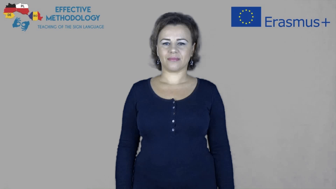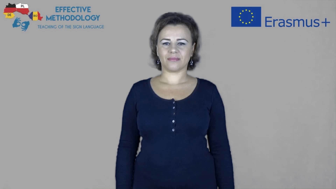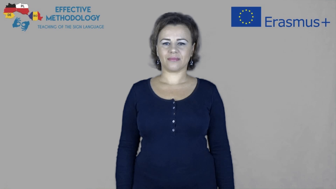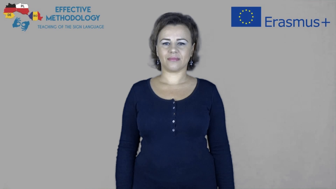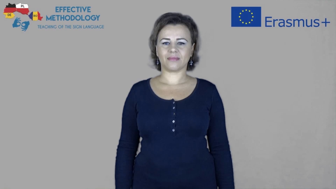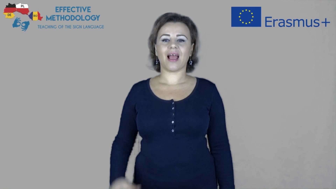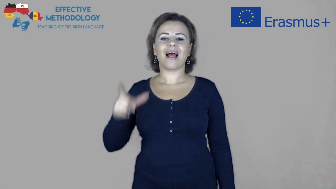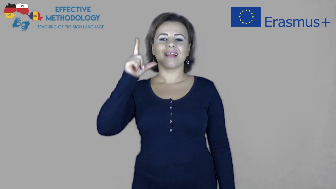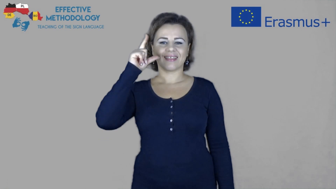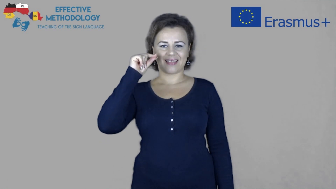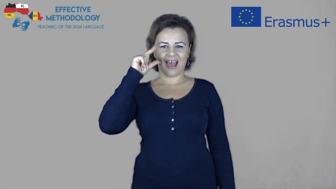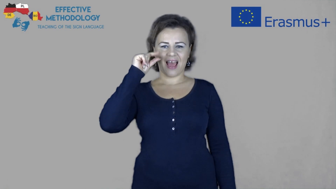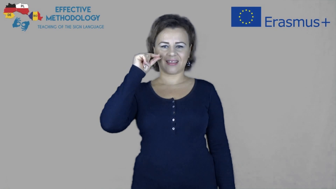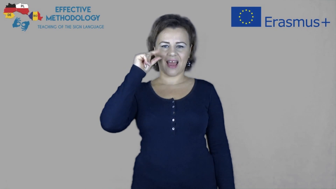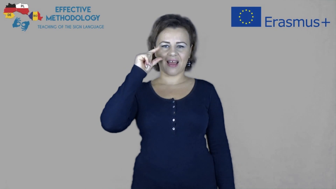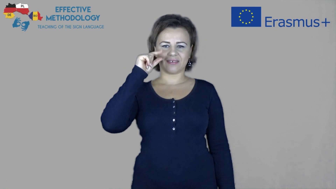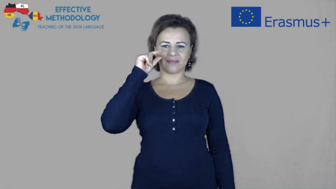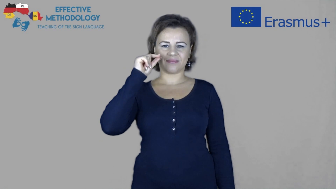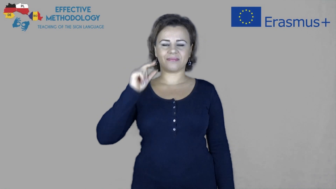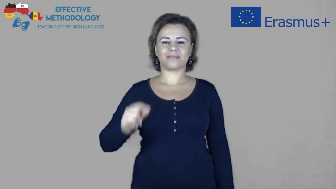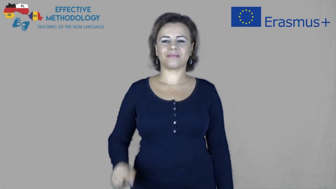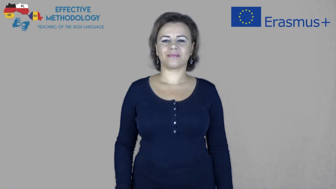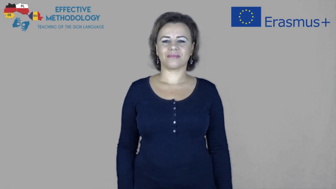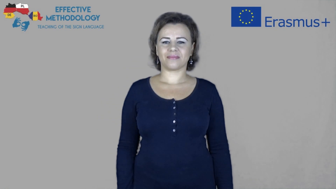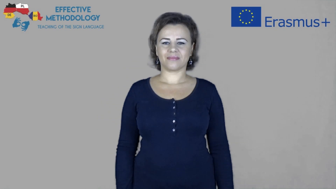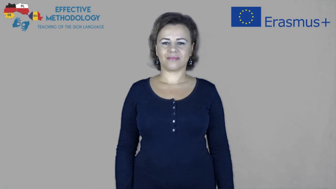Tata